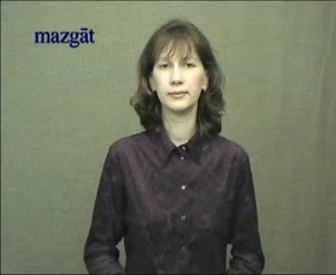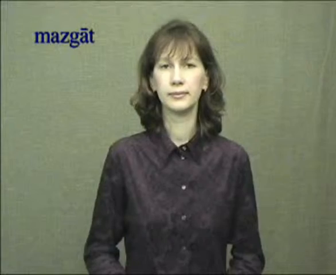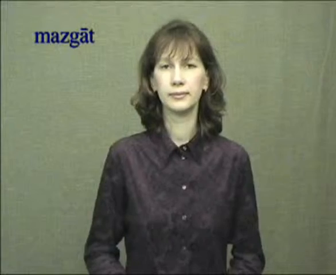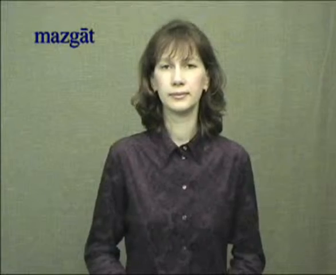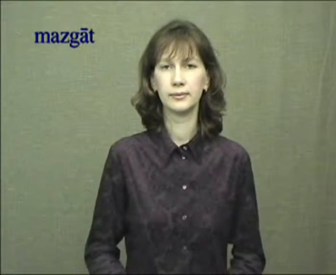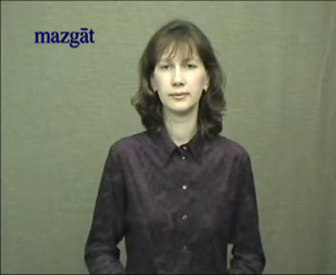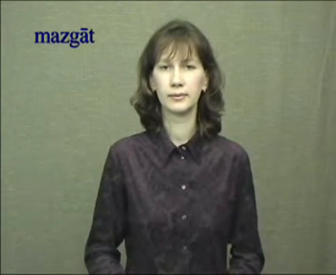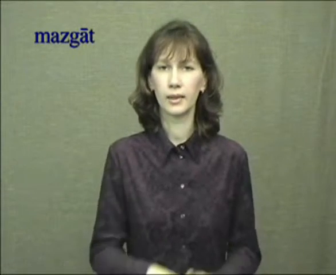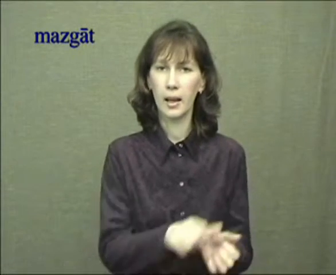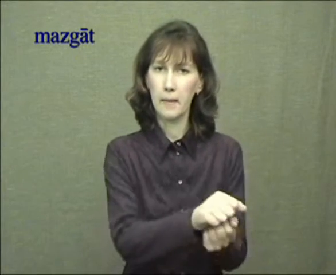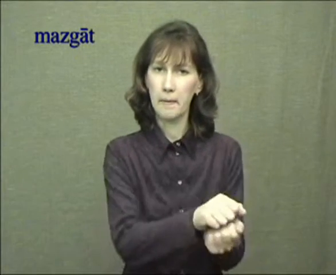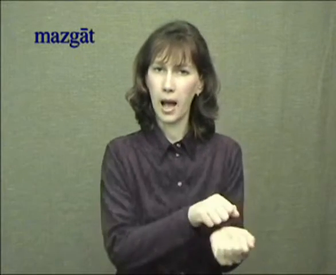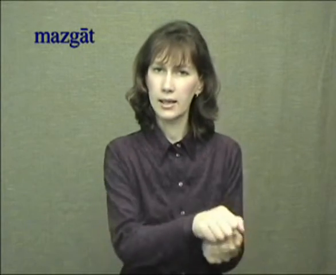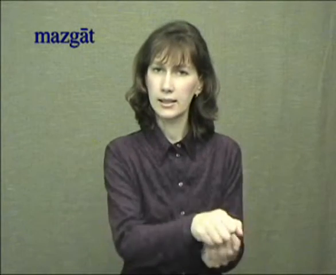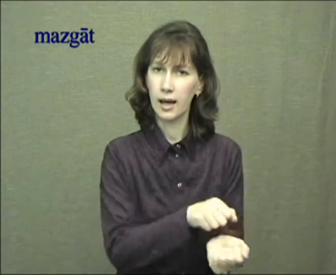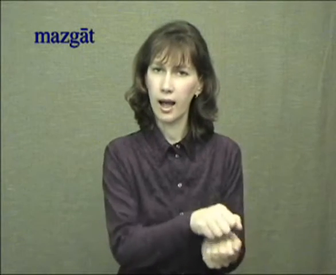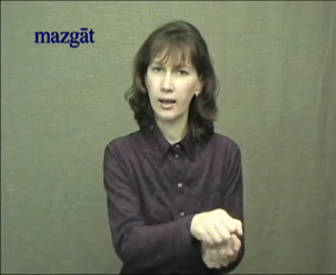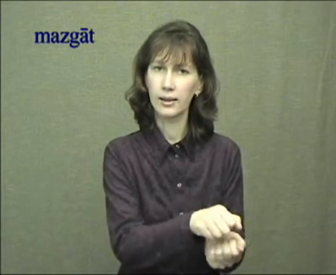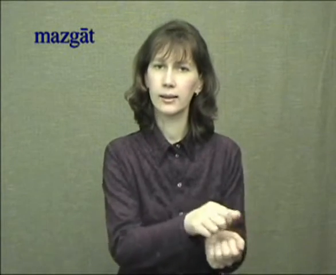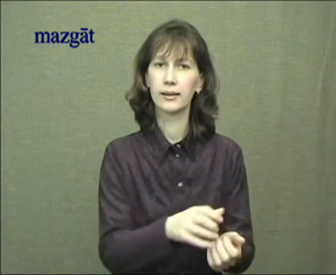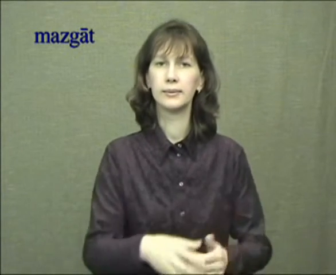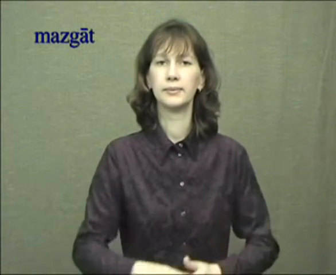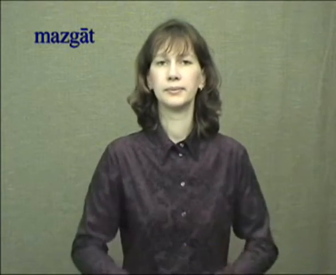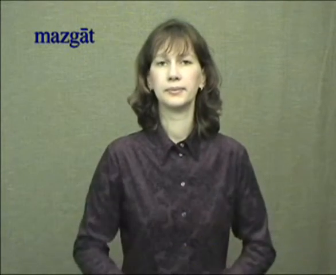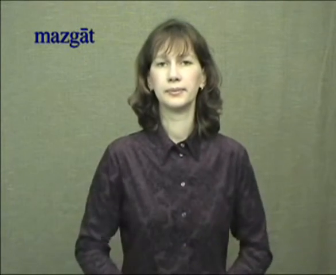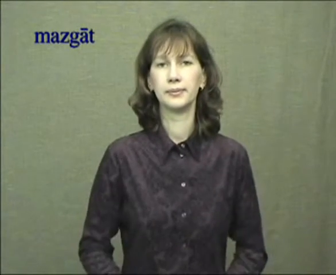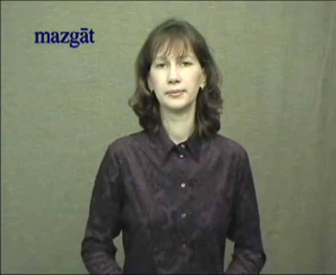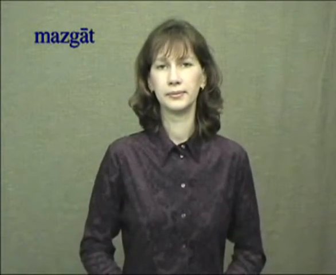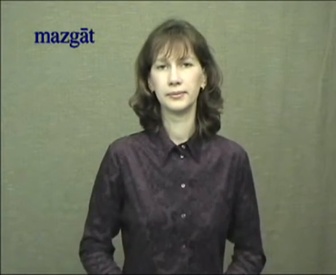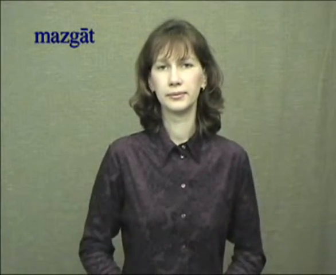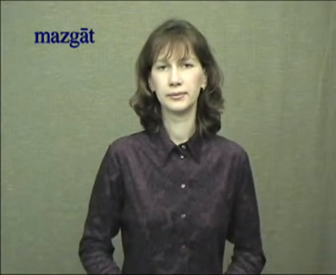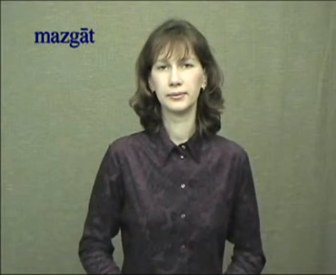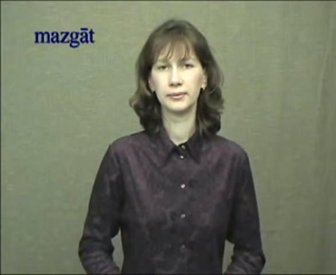mazgat